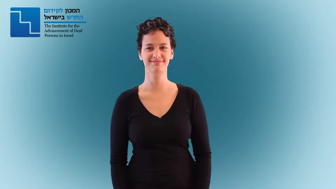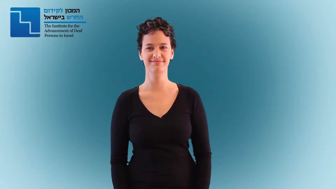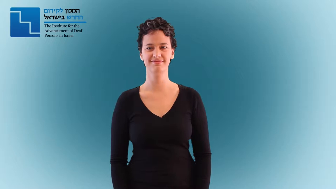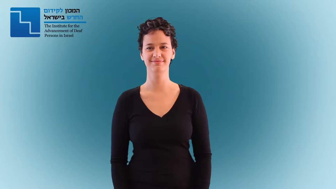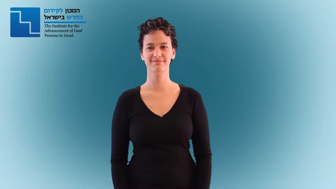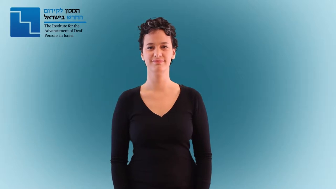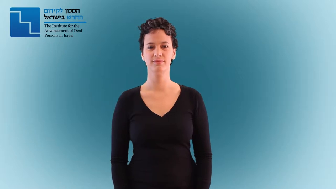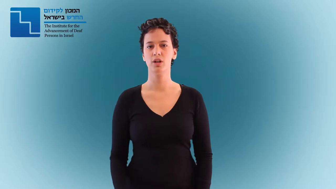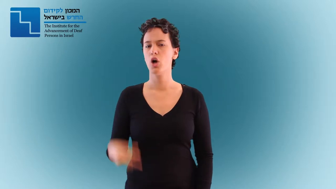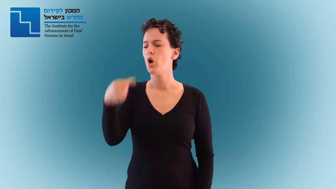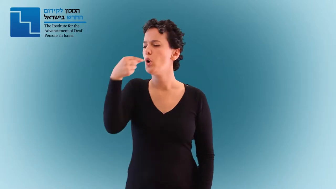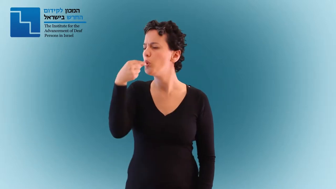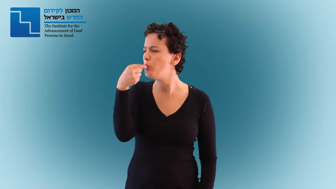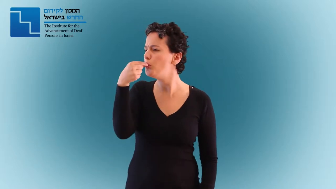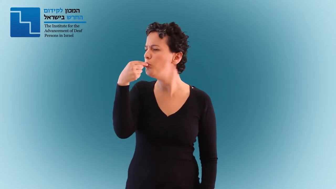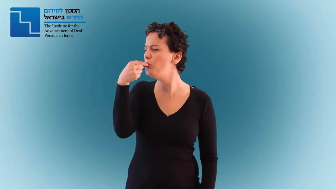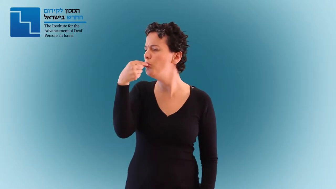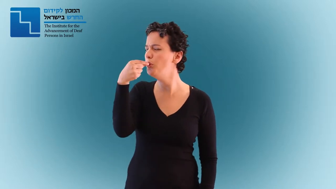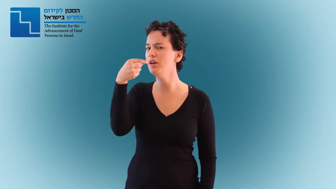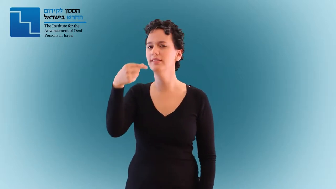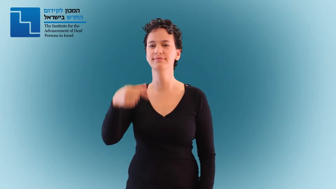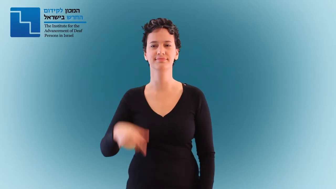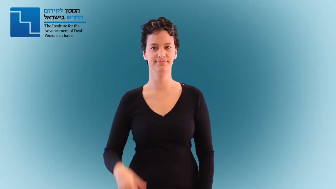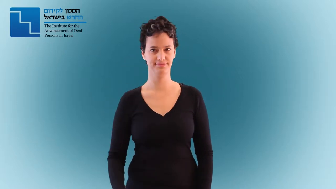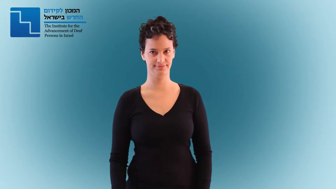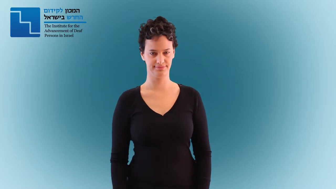משרוקית